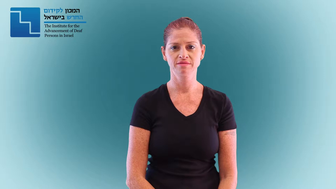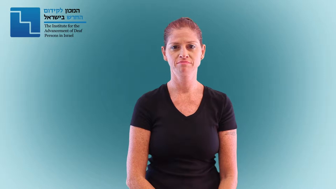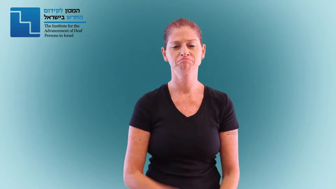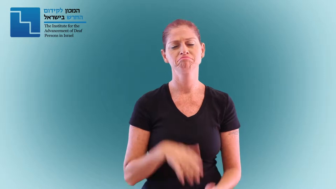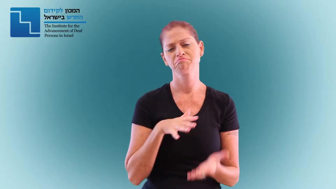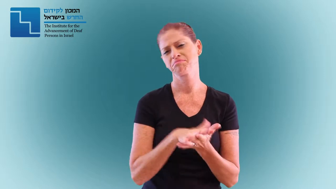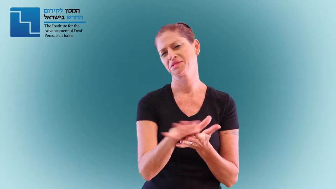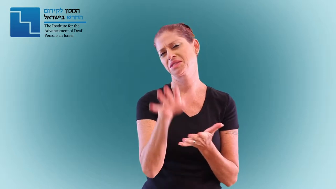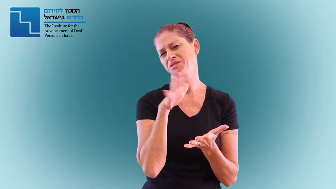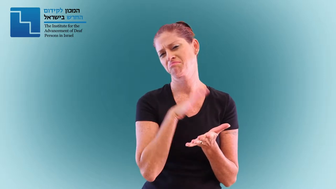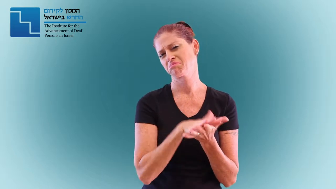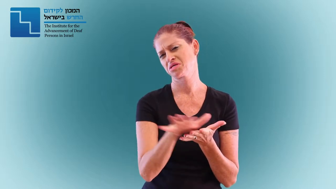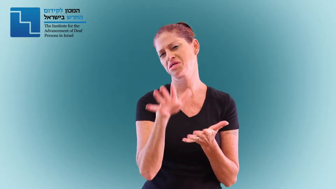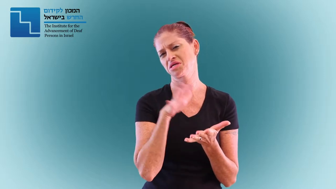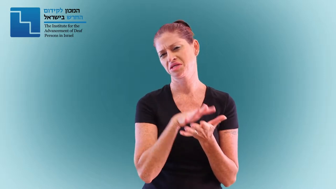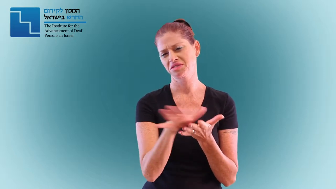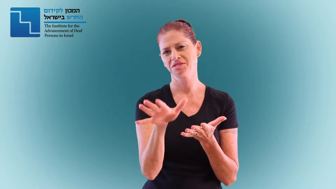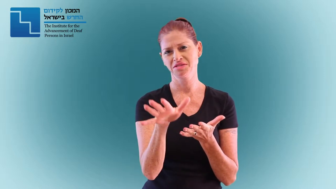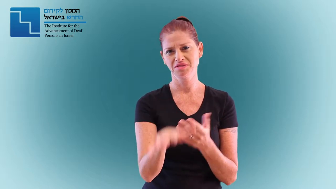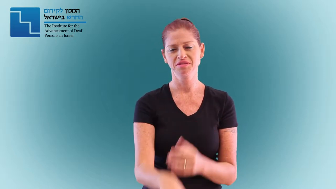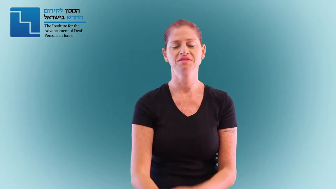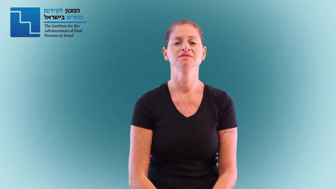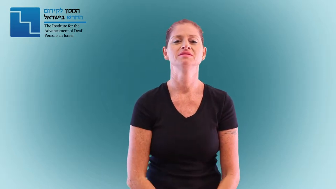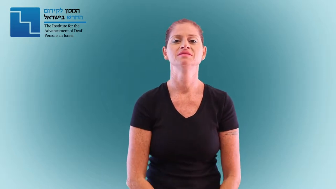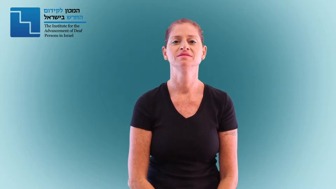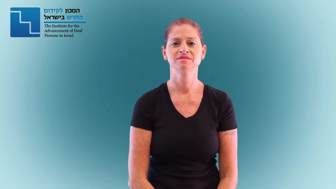בזבוז / לבזבז